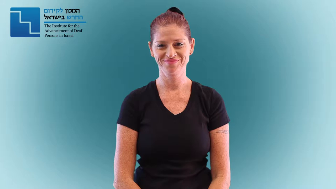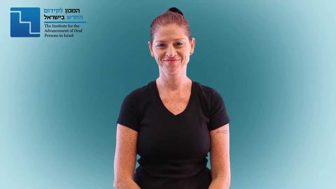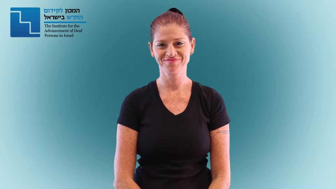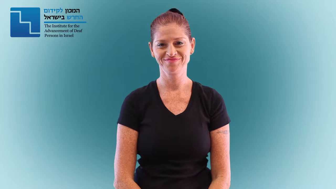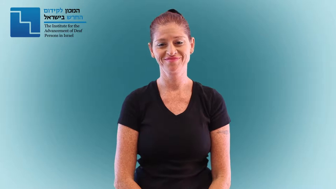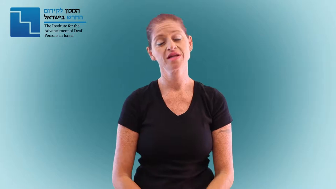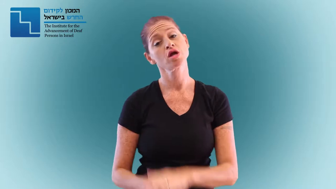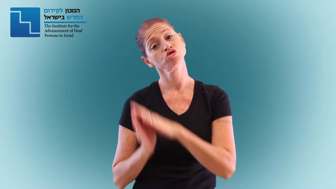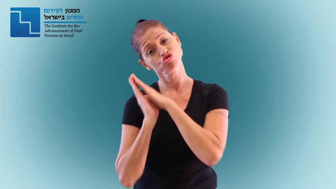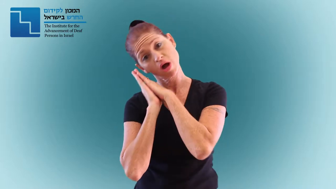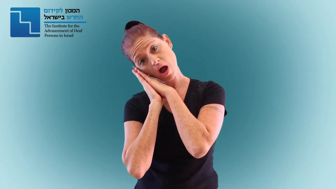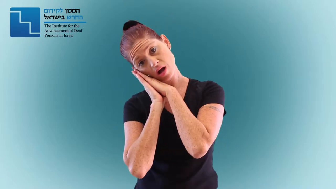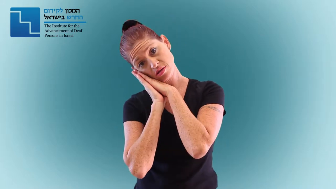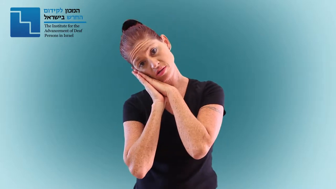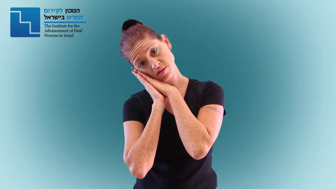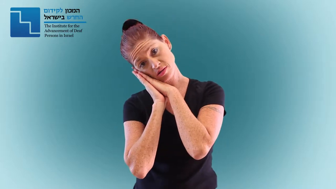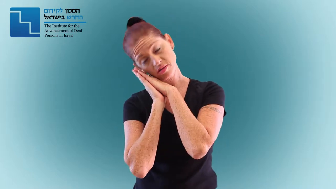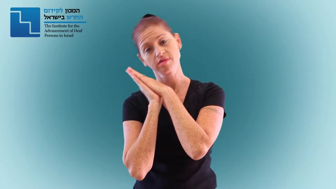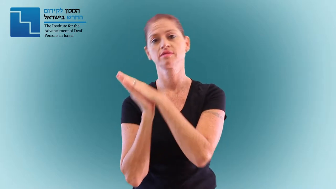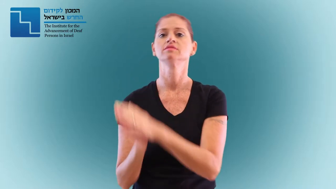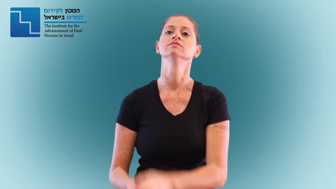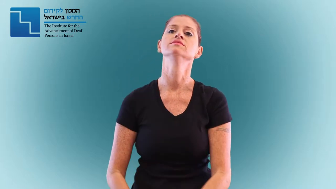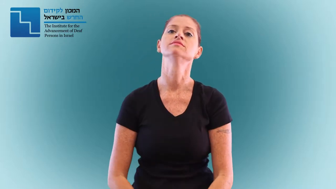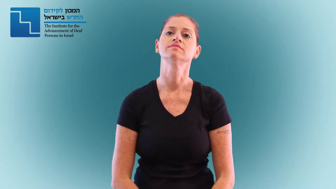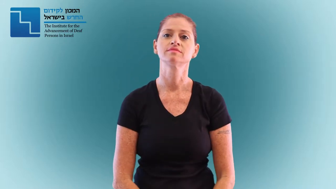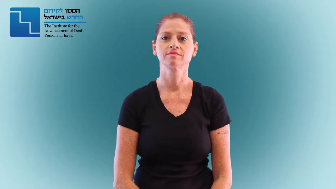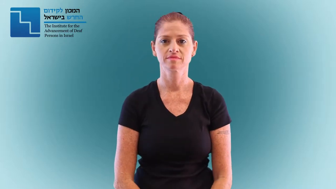לישון